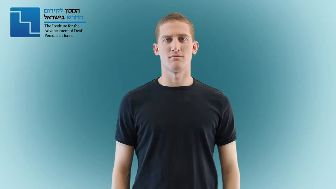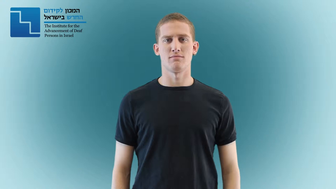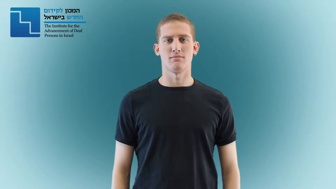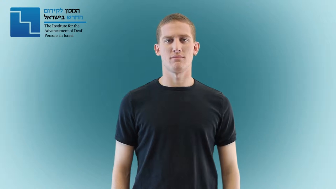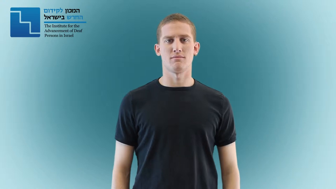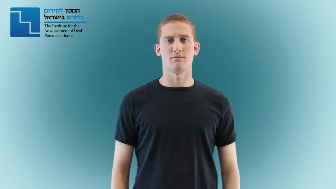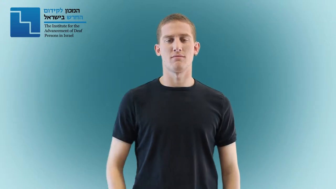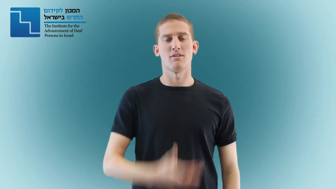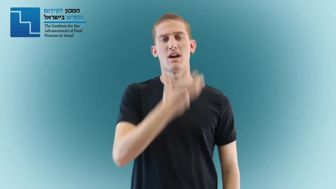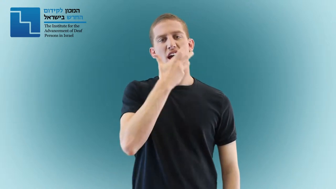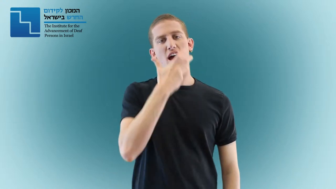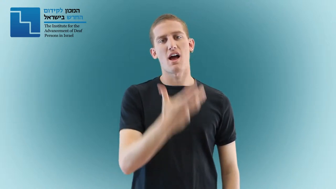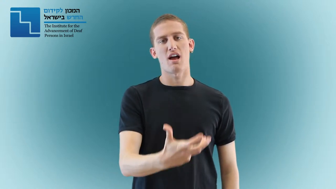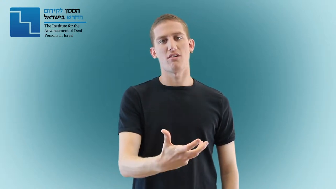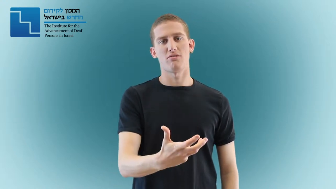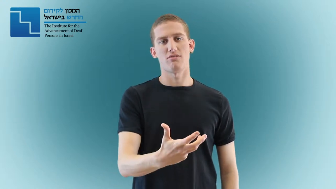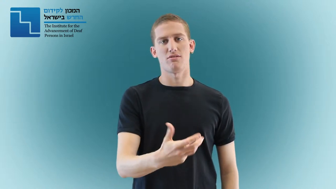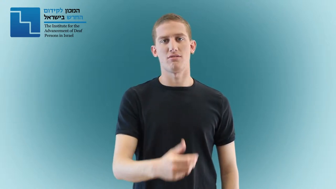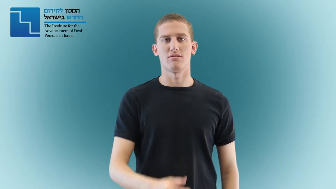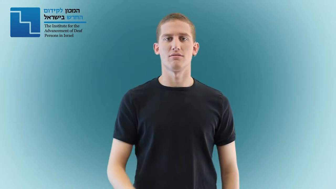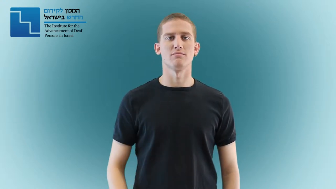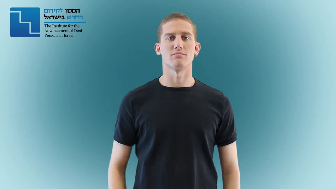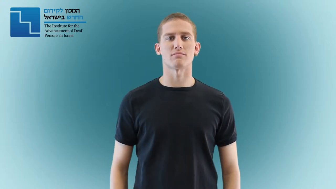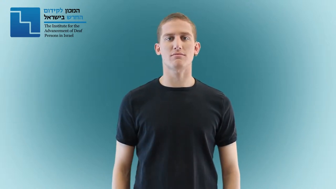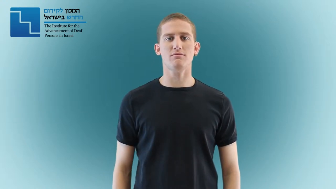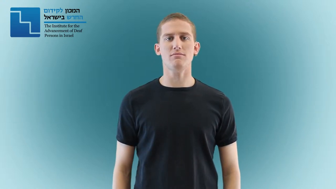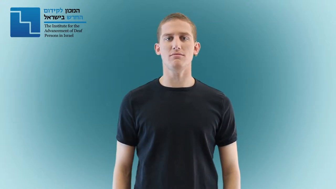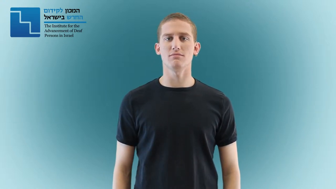רב